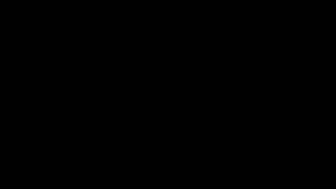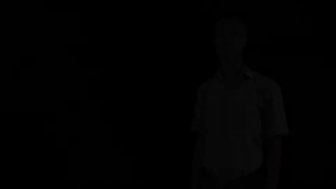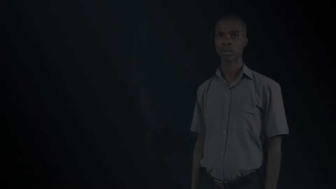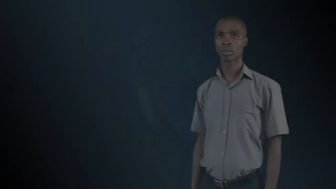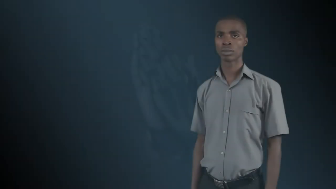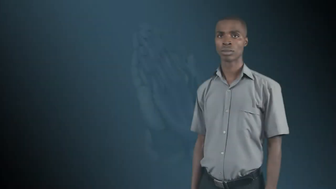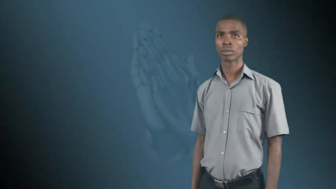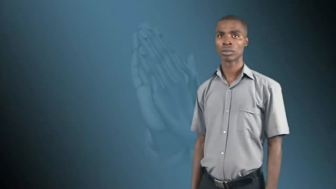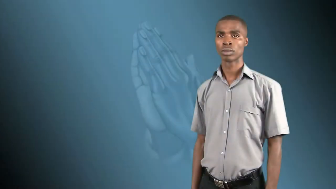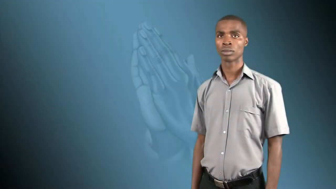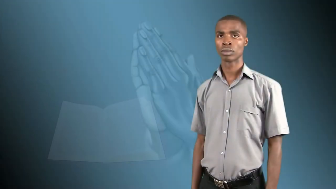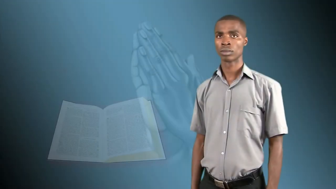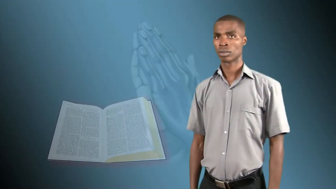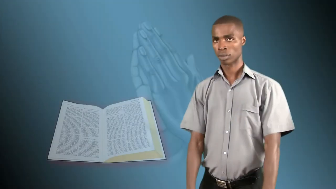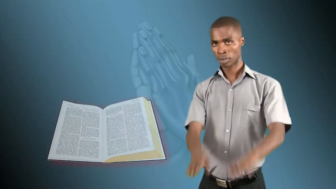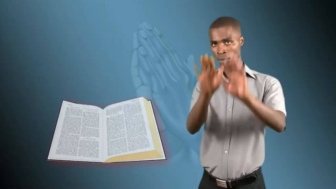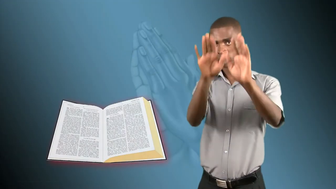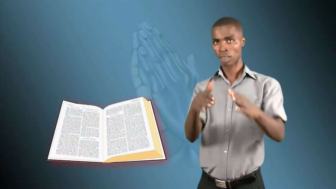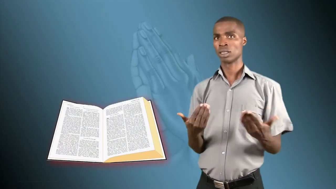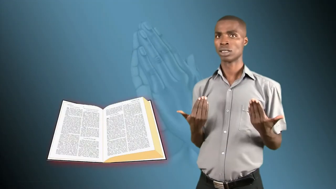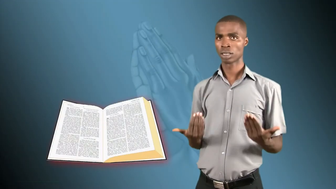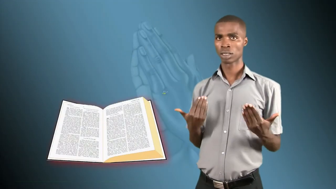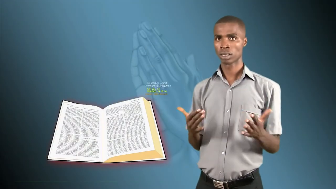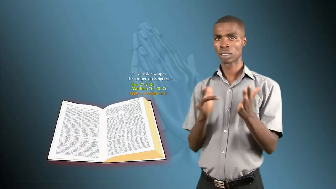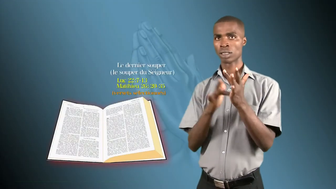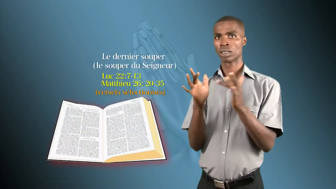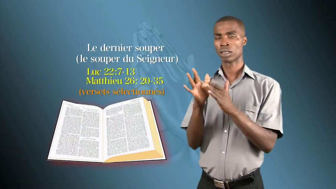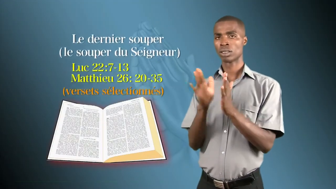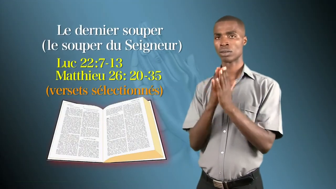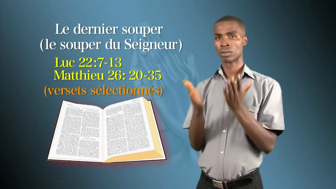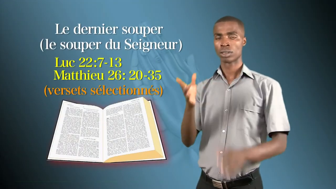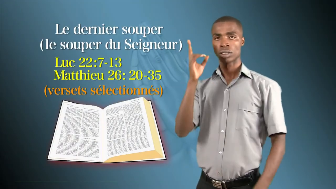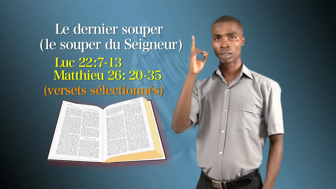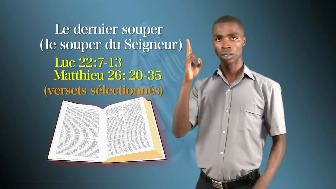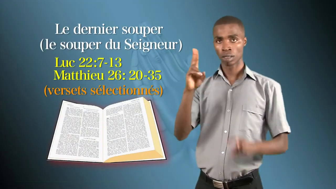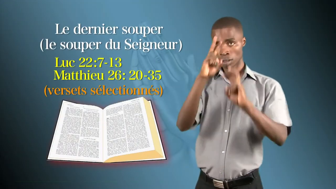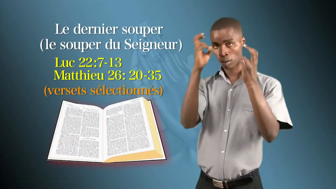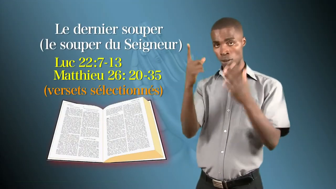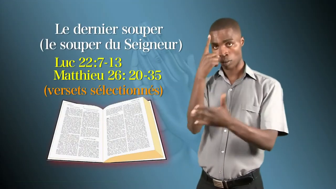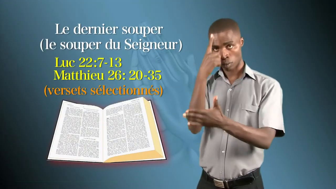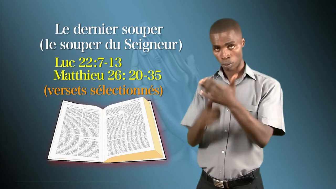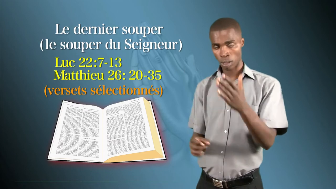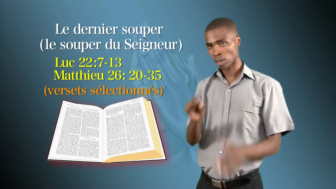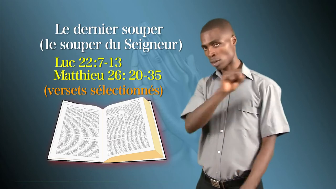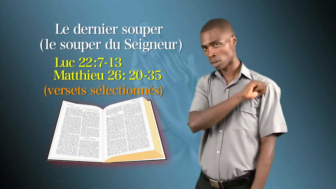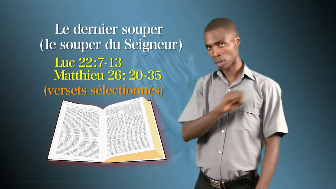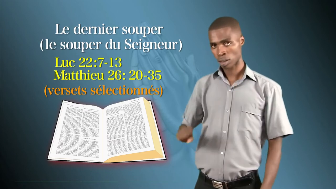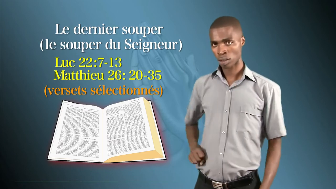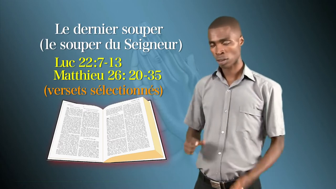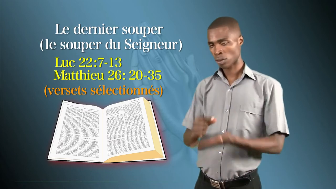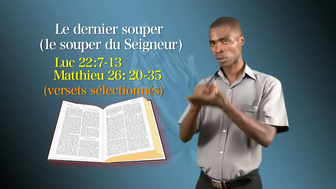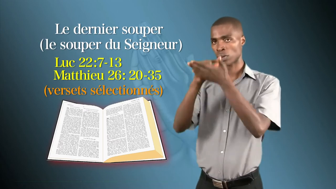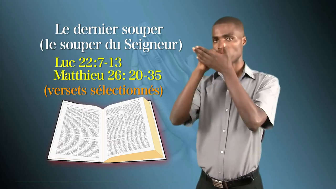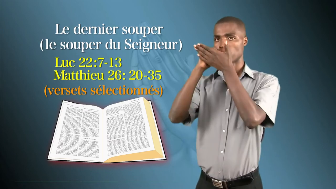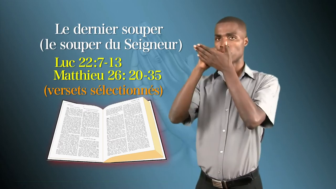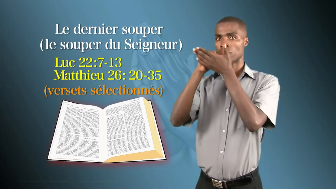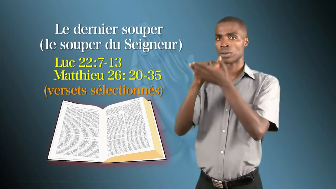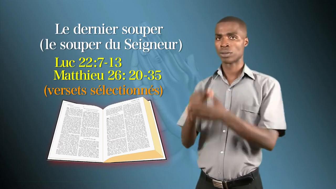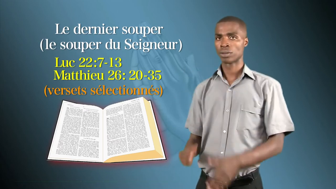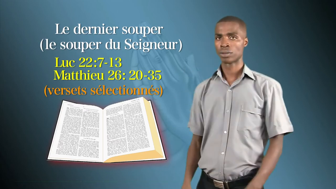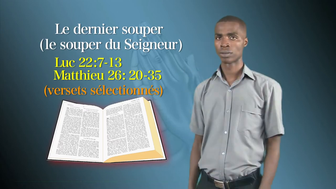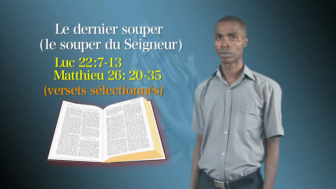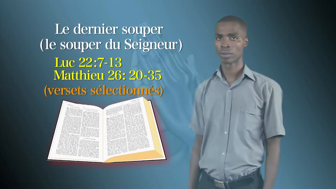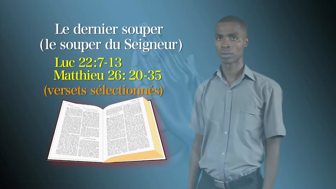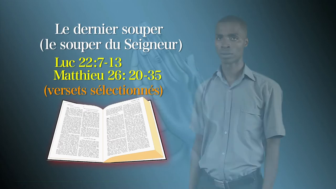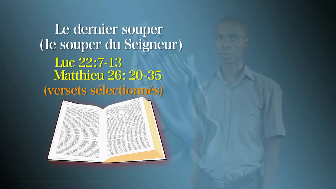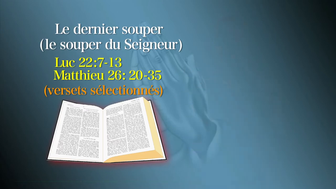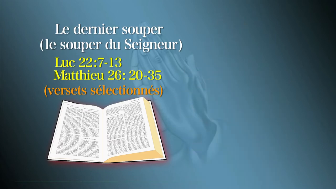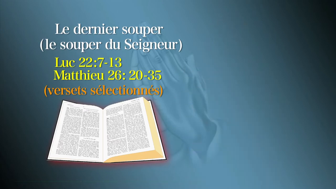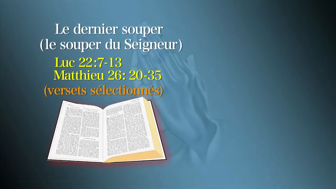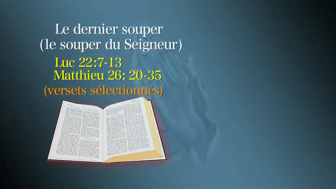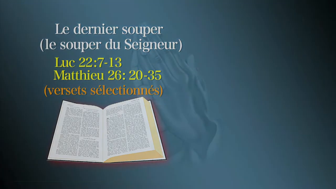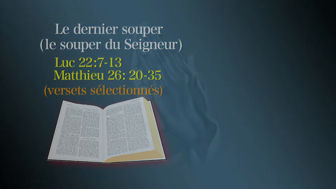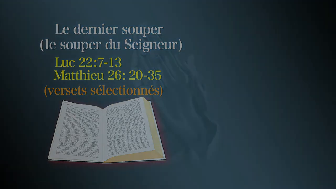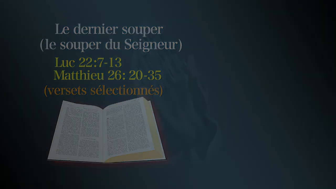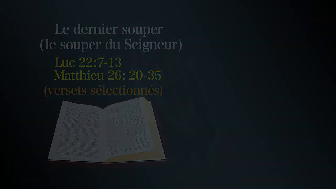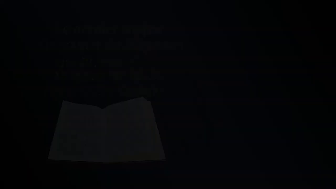Le dernier souper - le souper du Seigneur